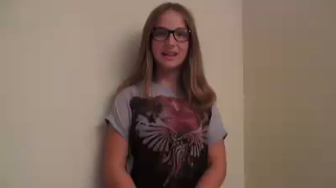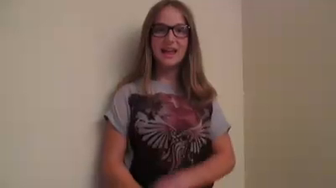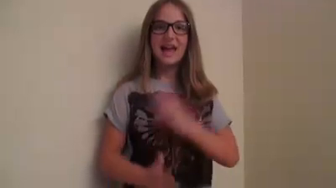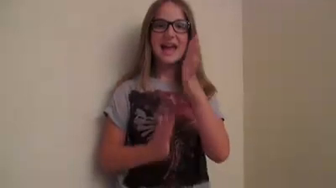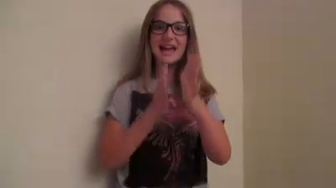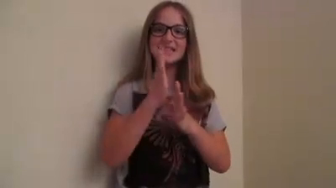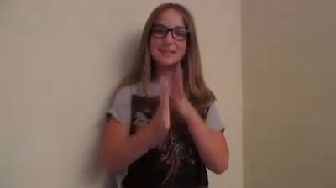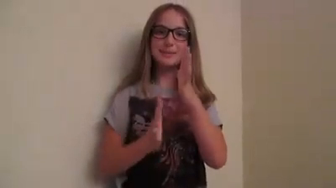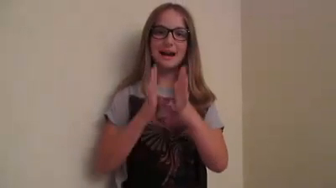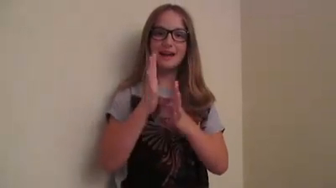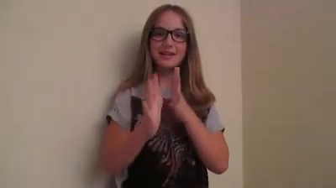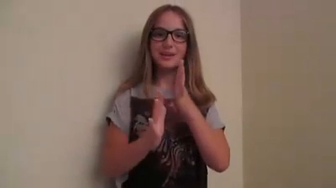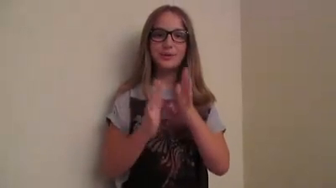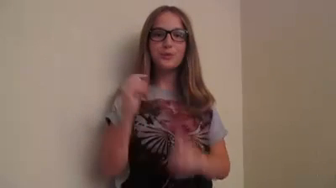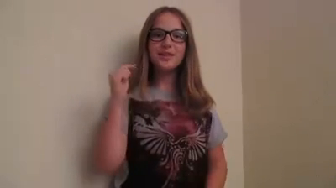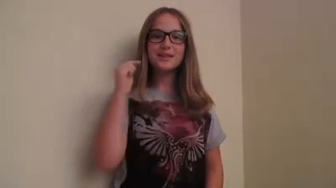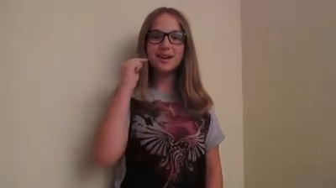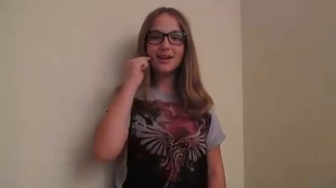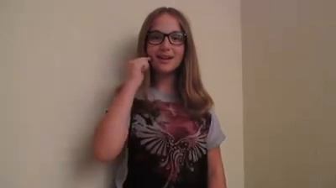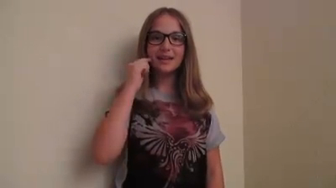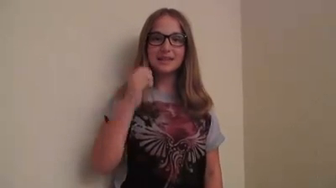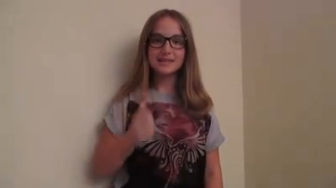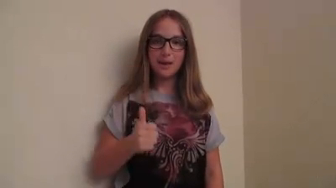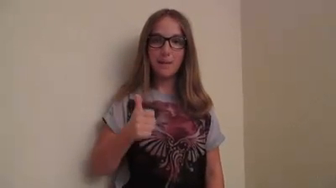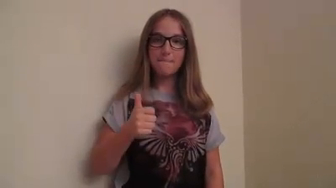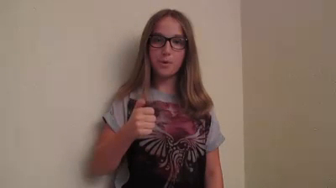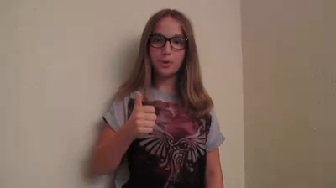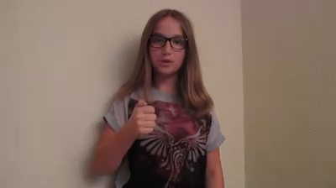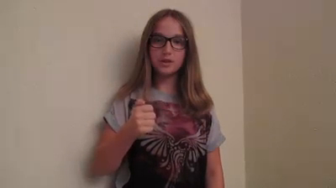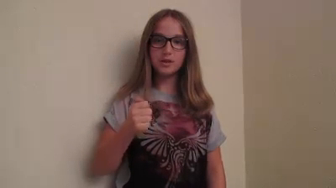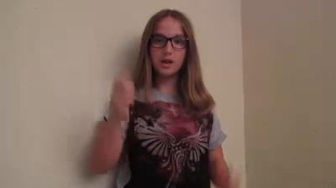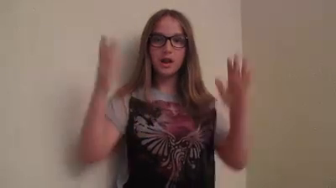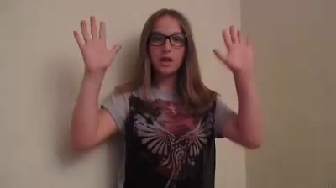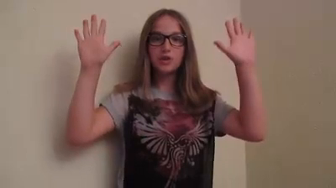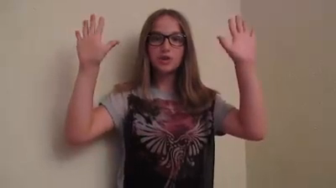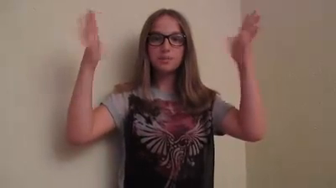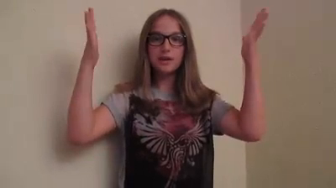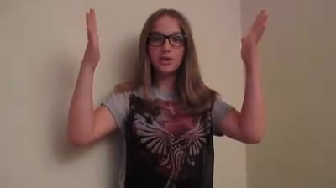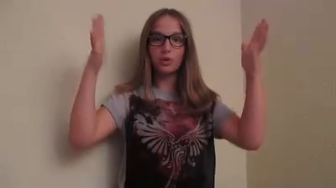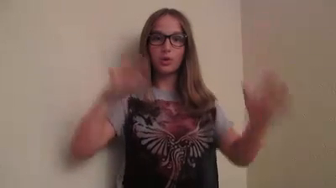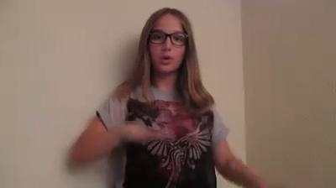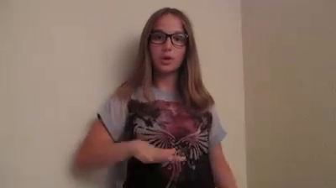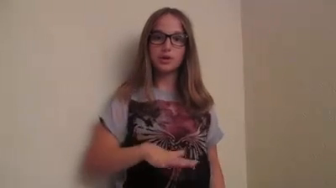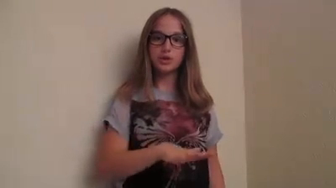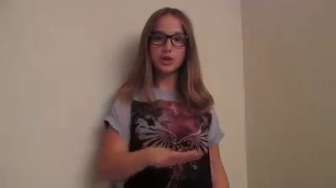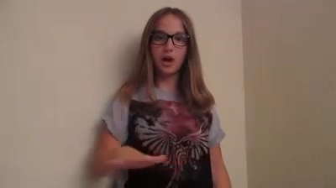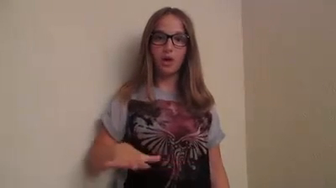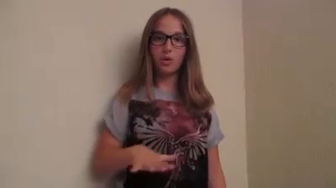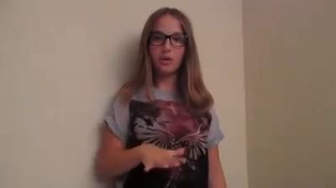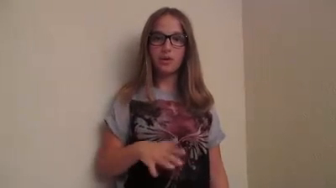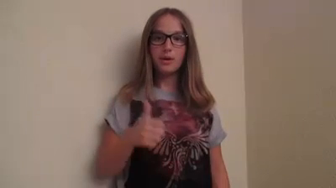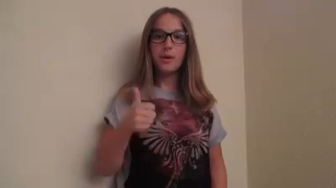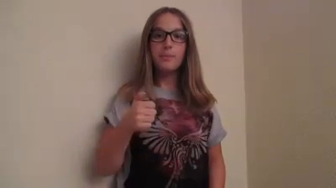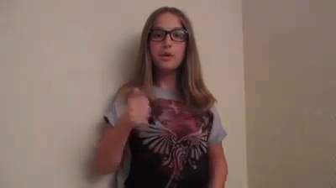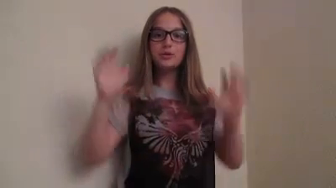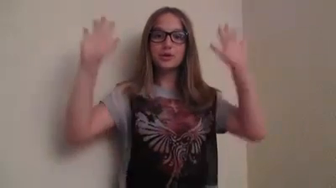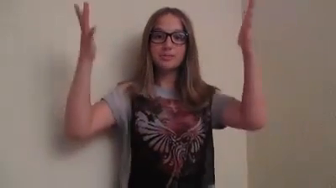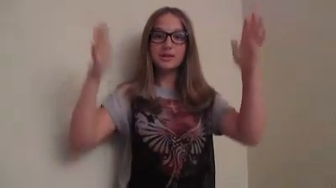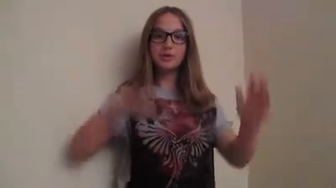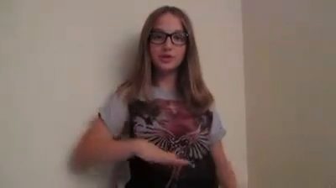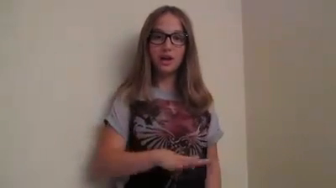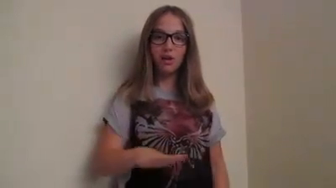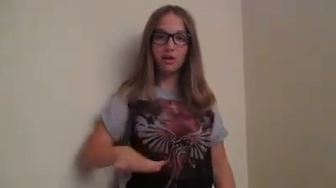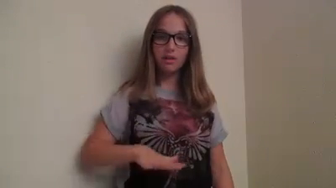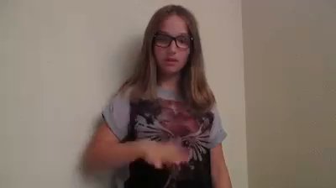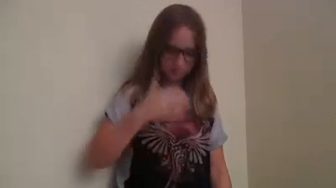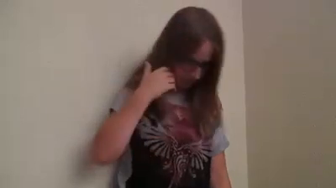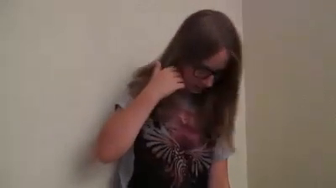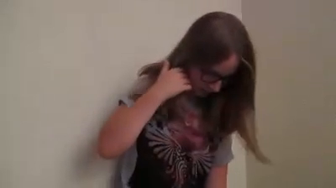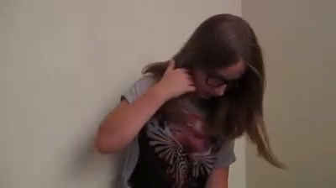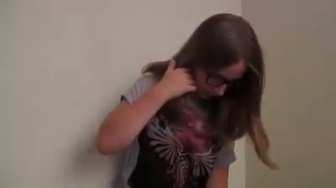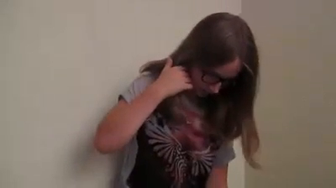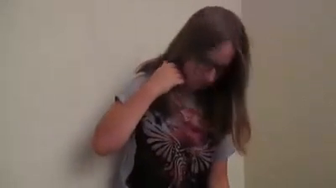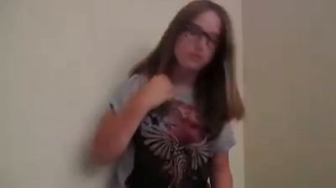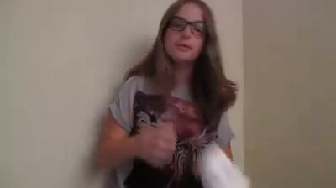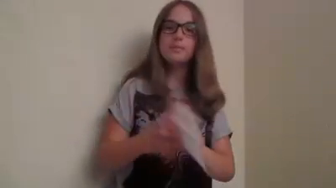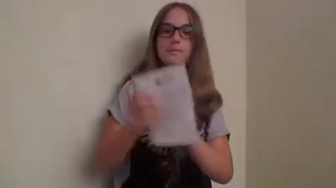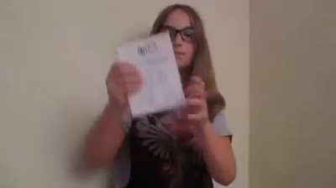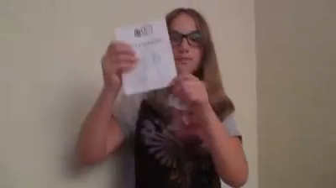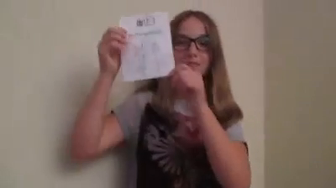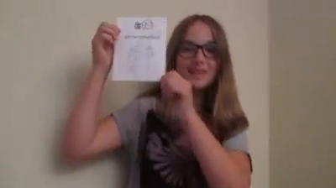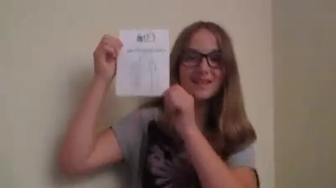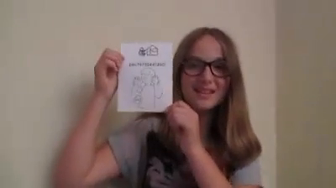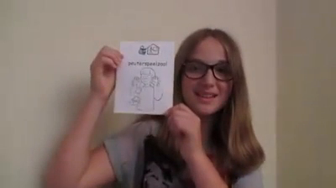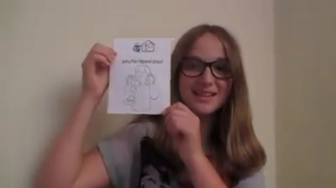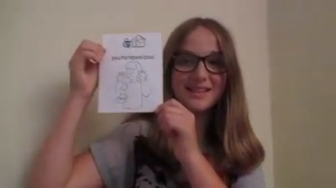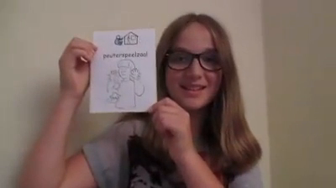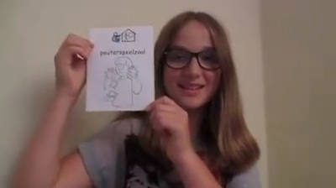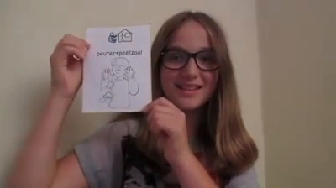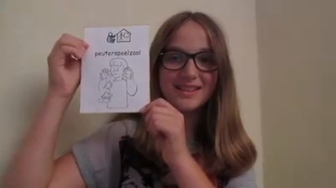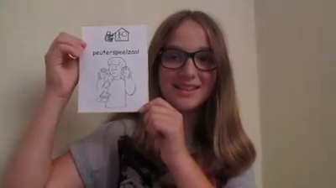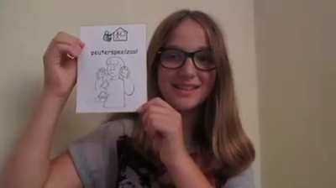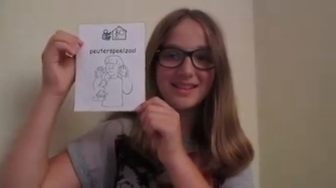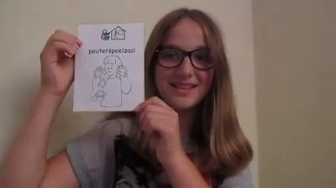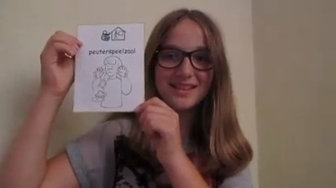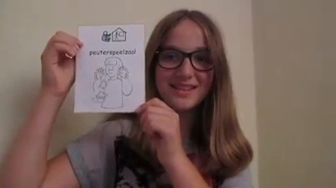Peuterspeelzaal